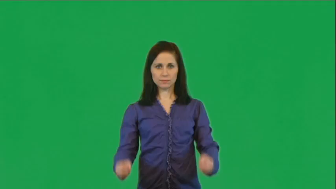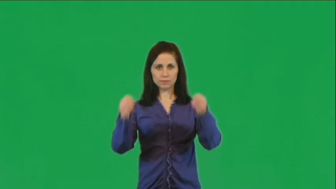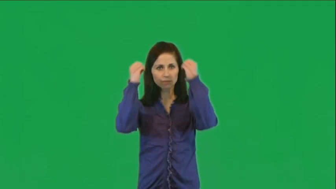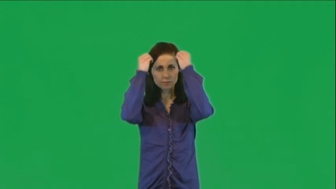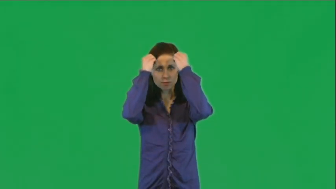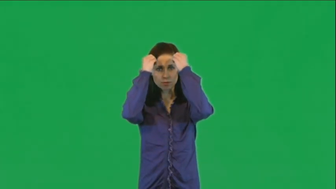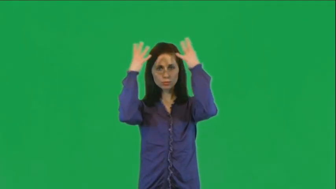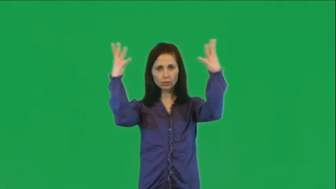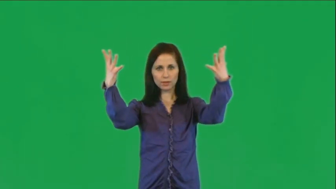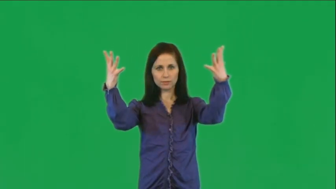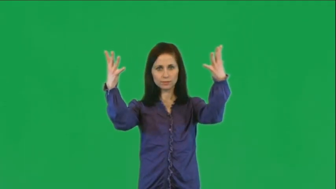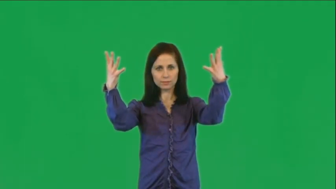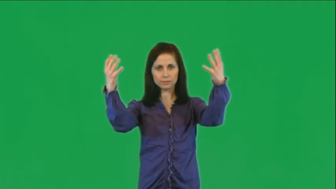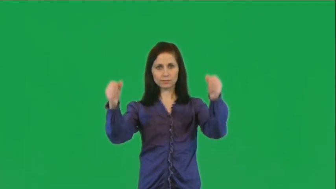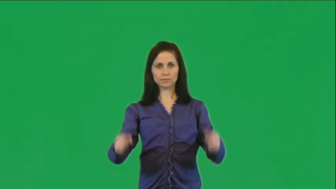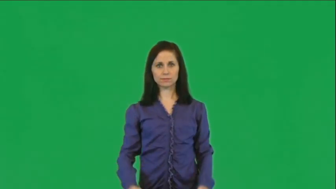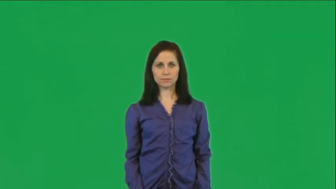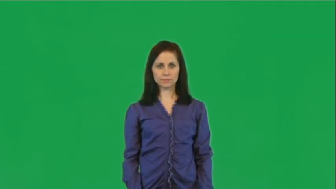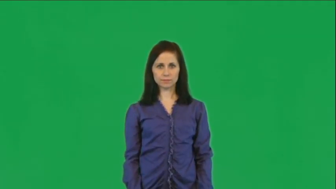kultura